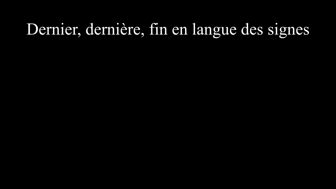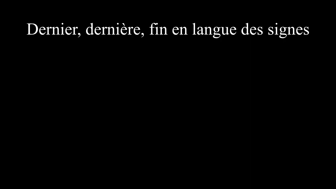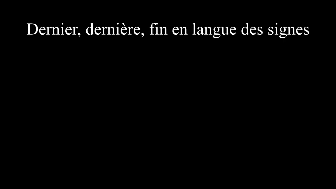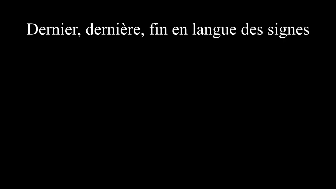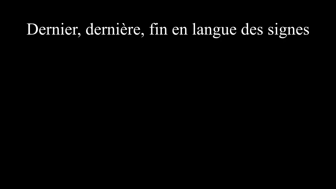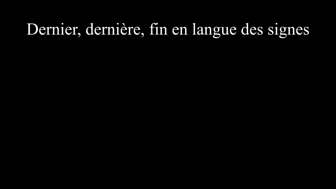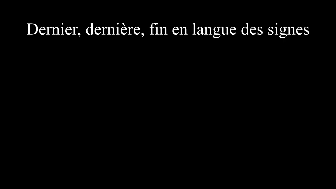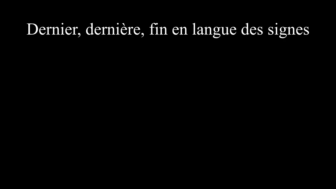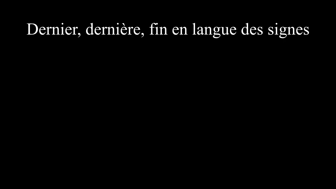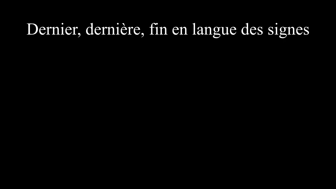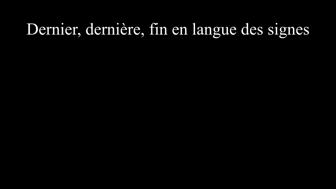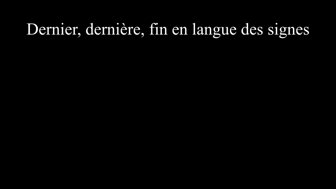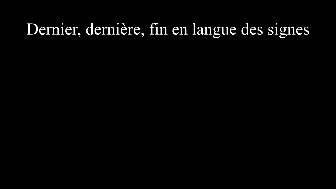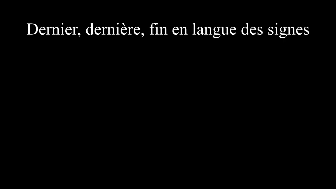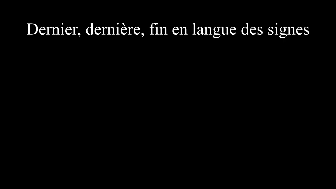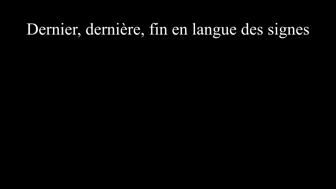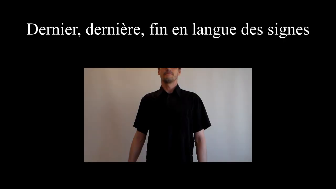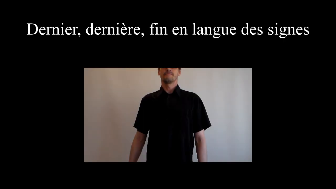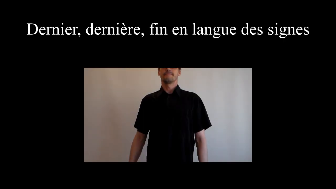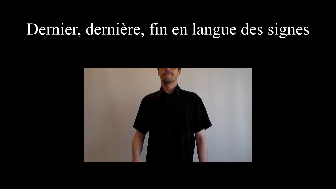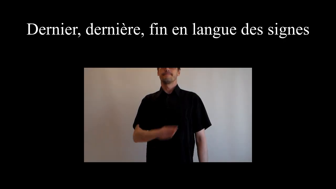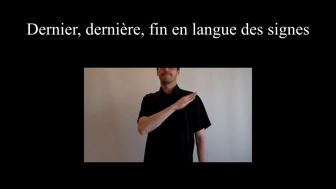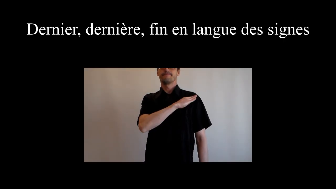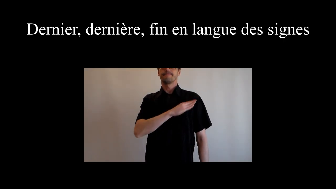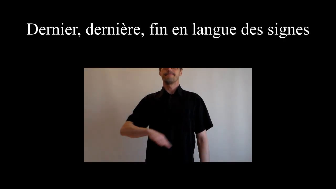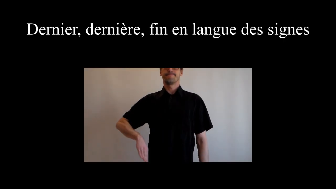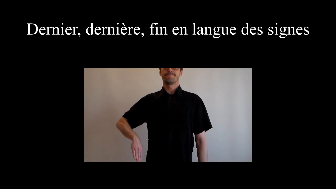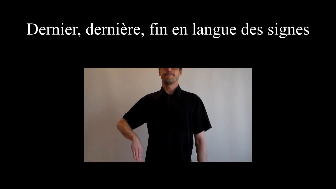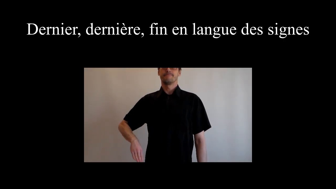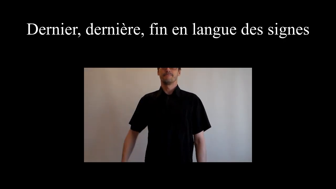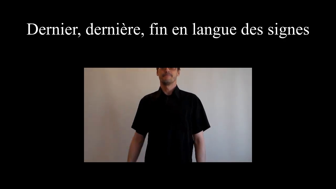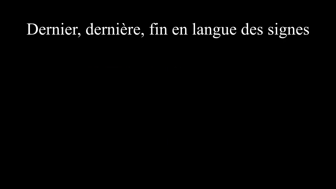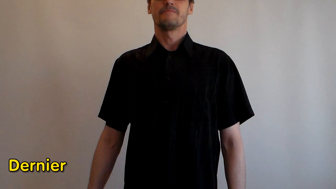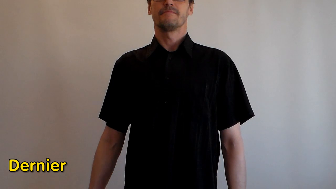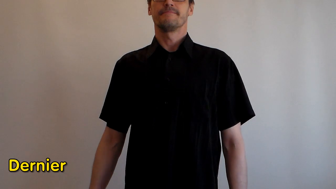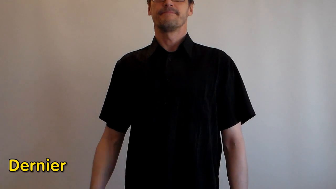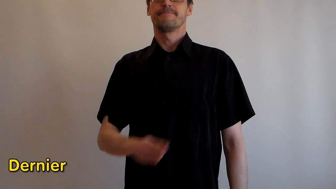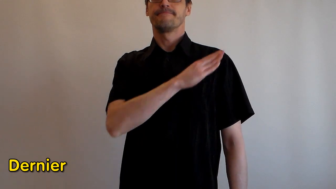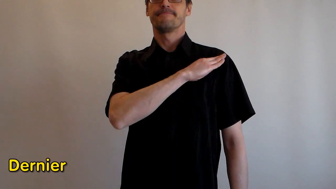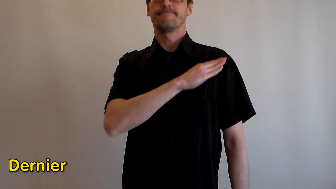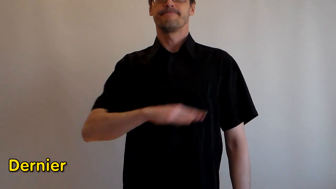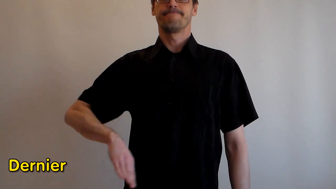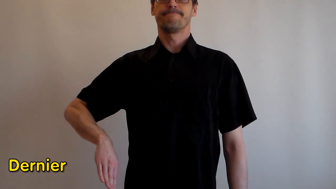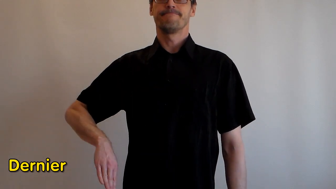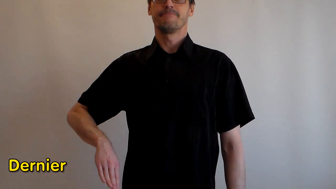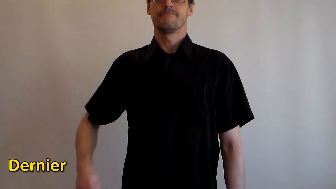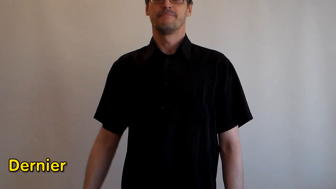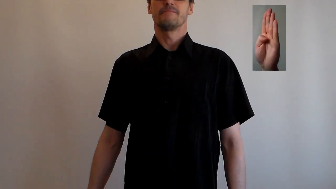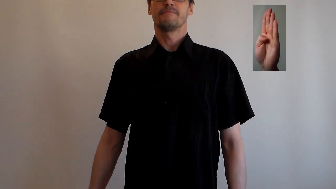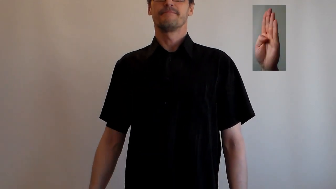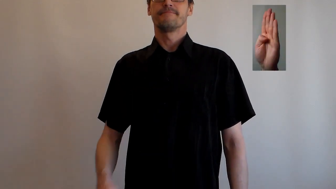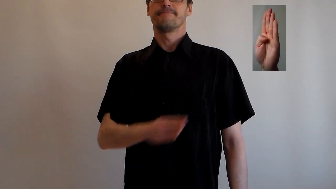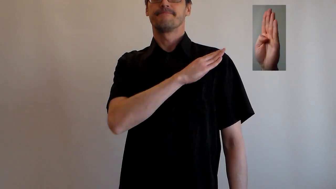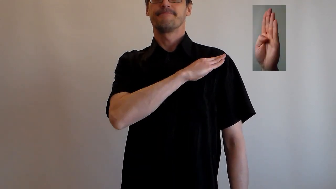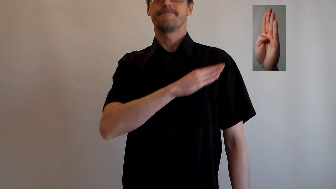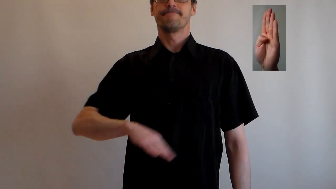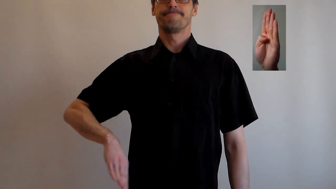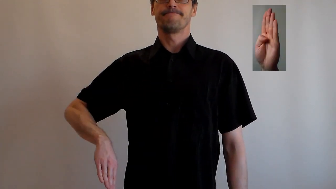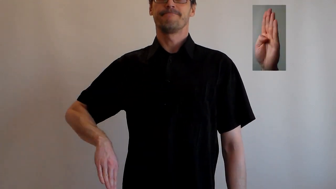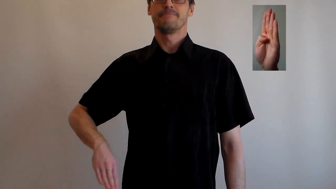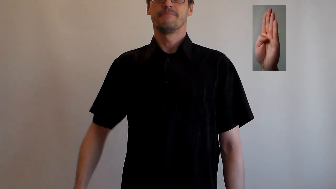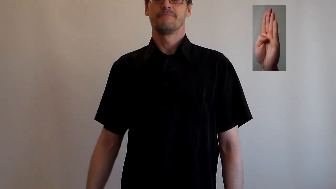Dernier, fin